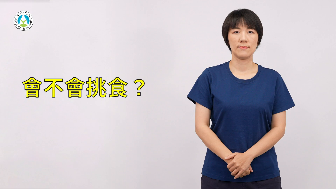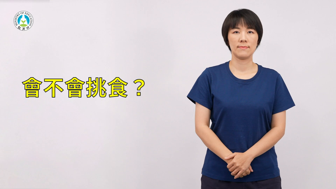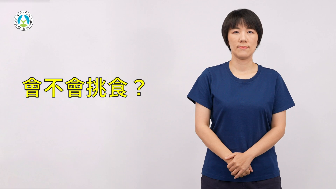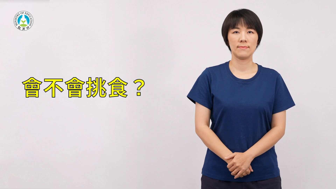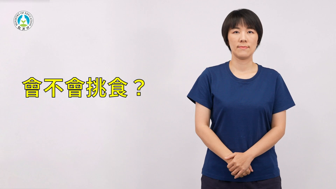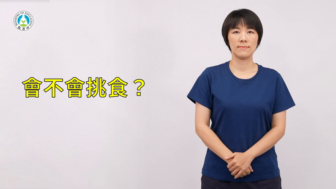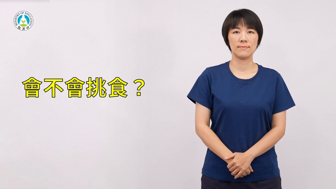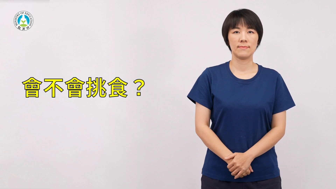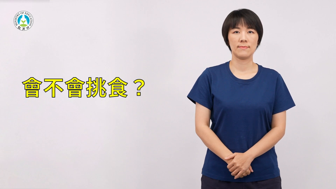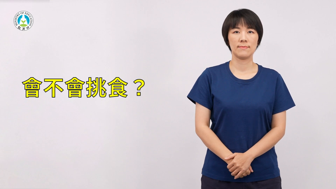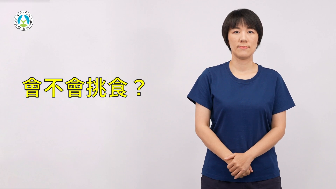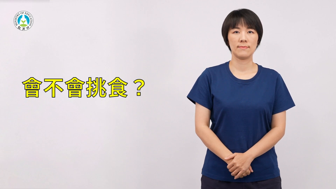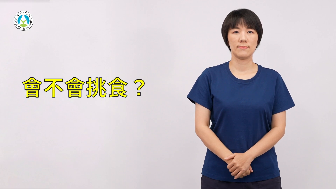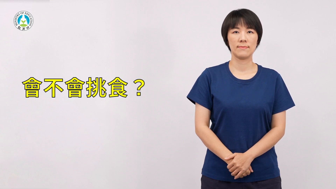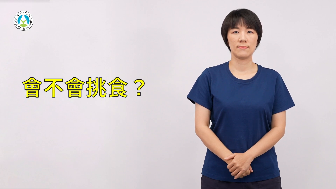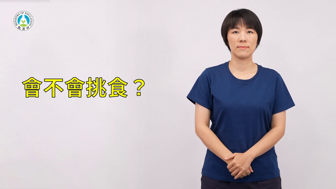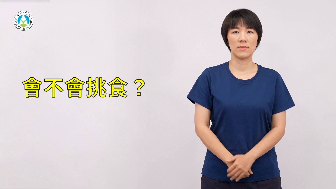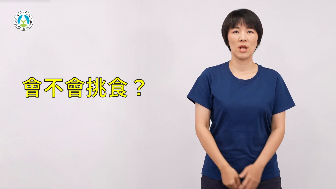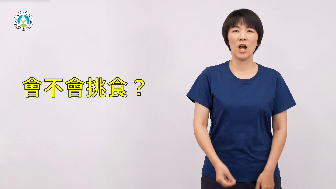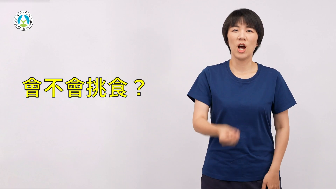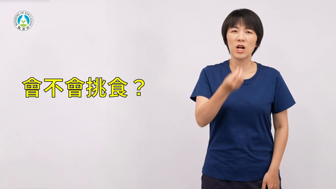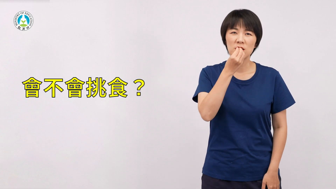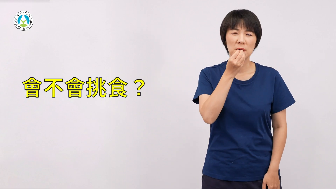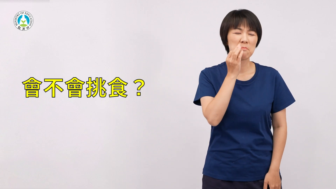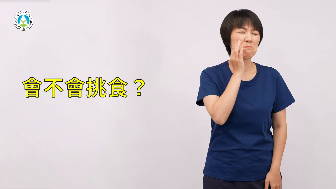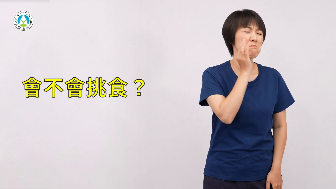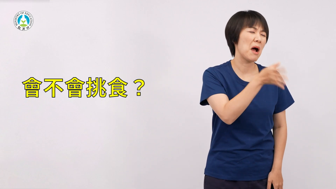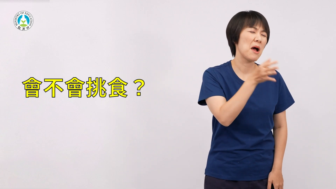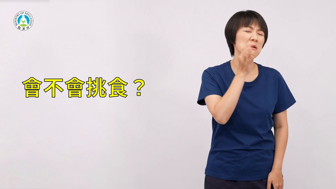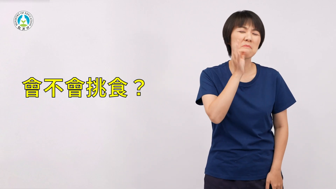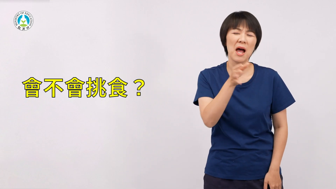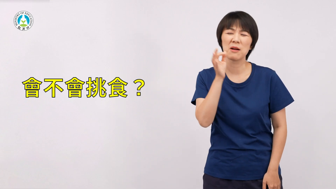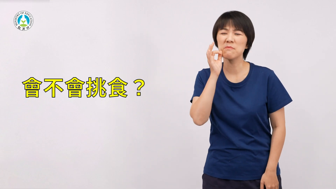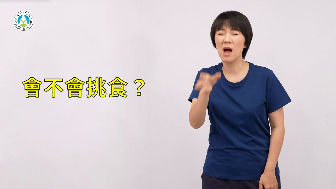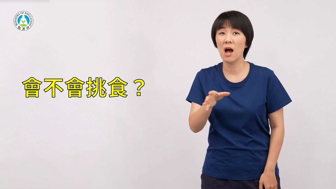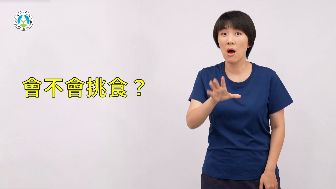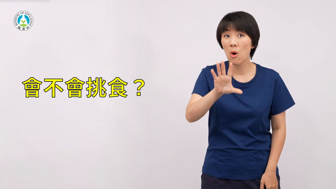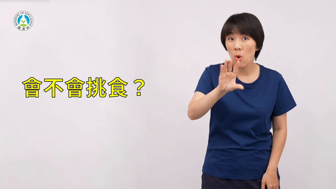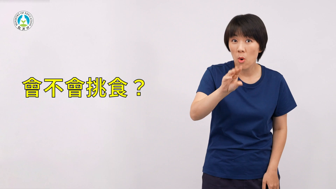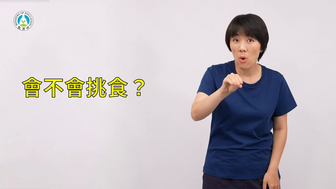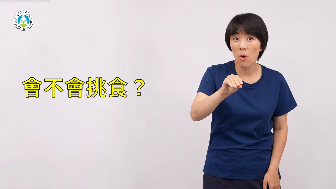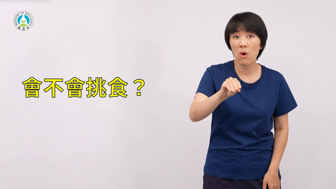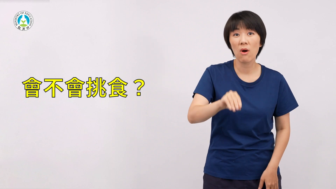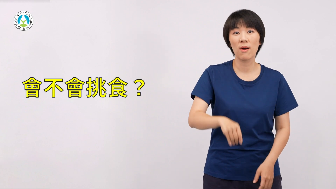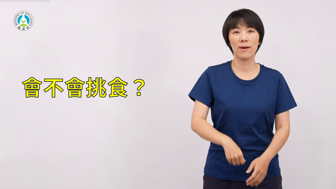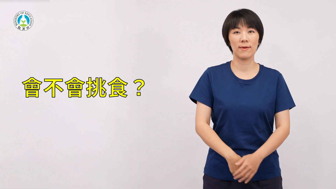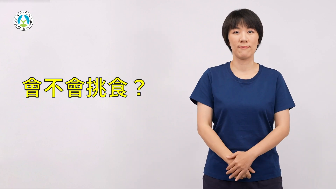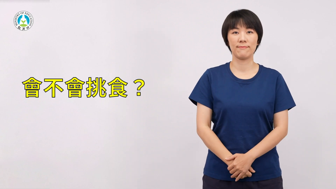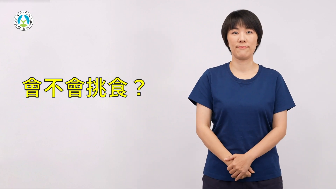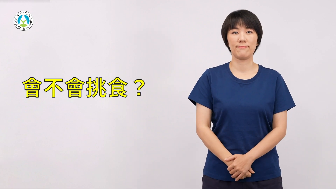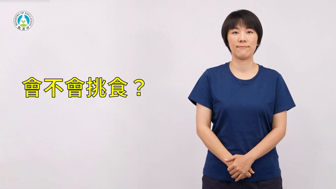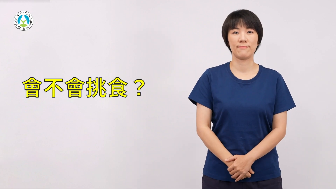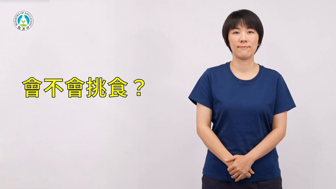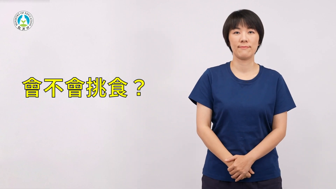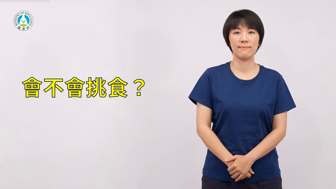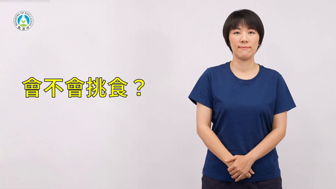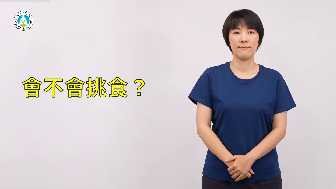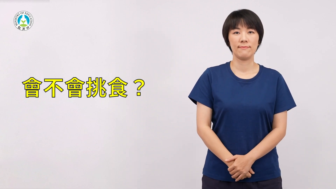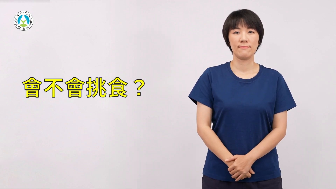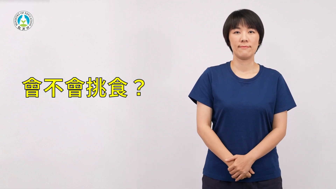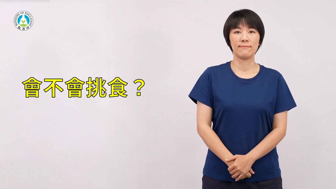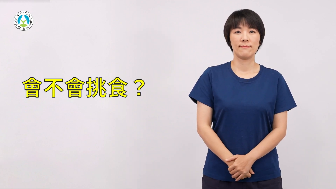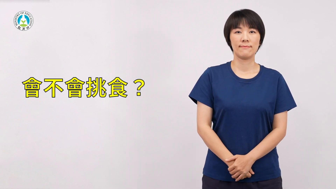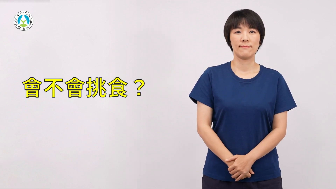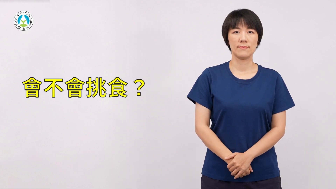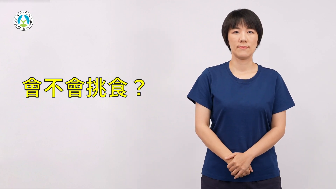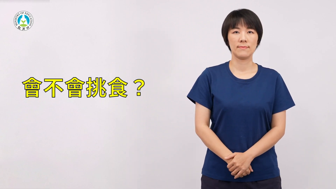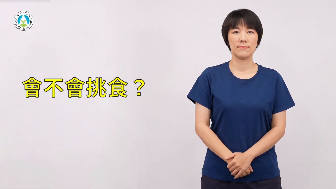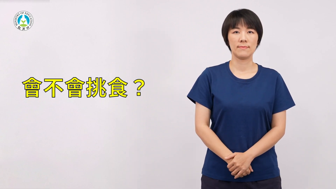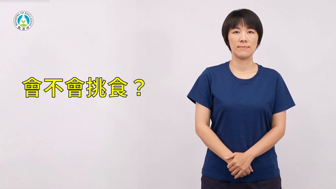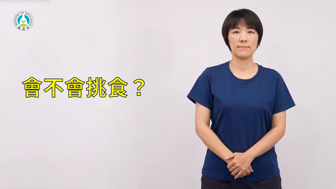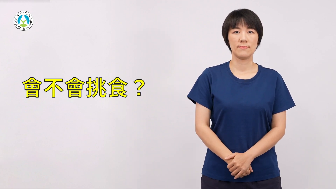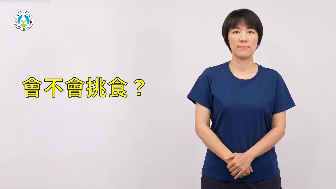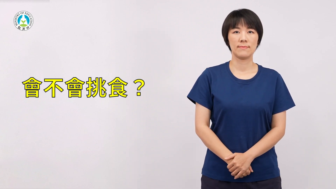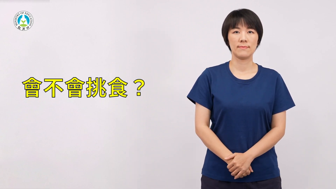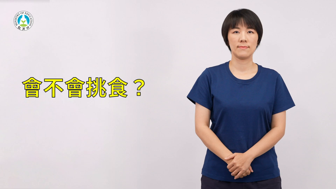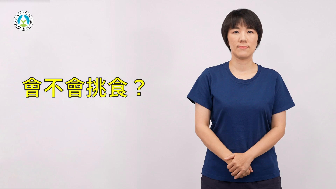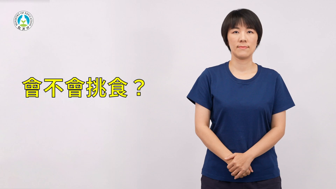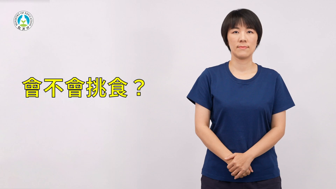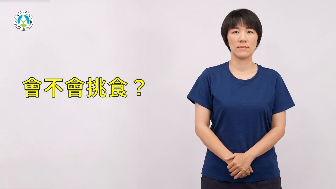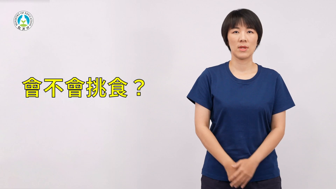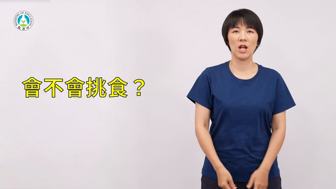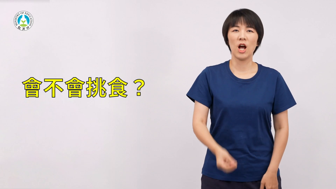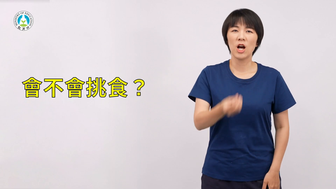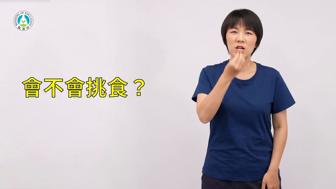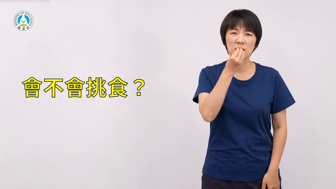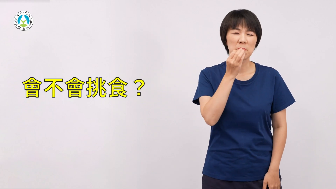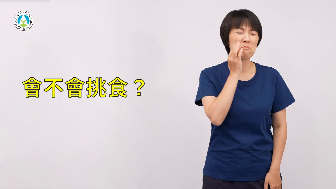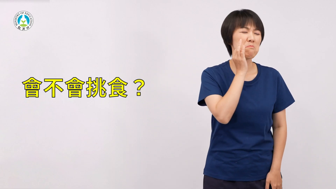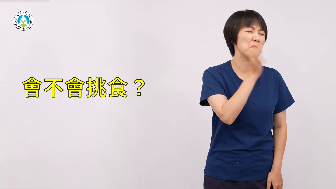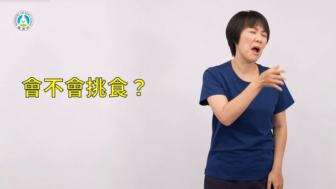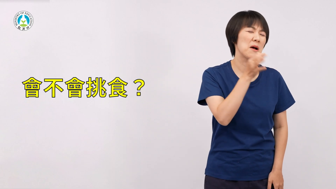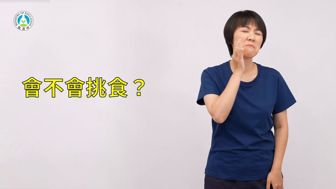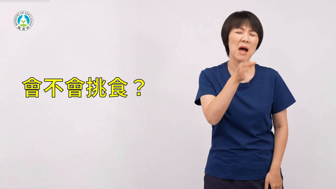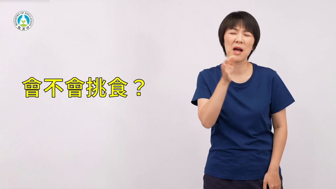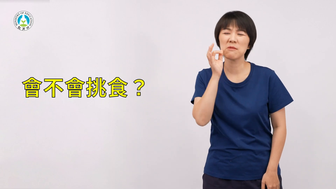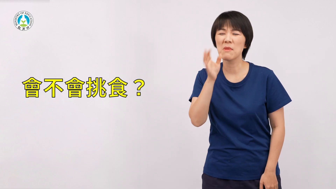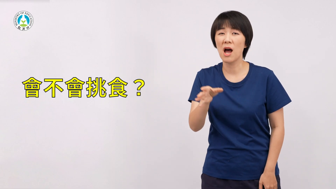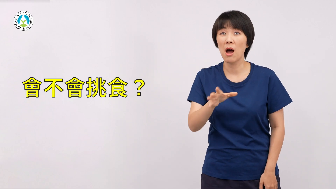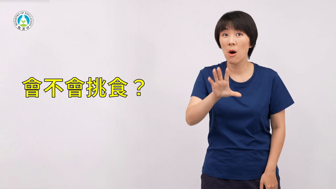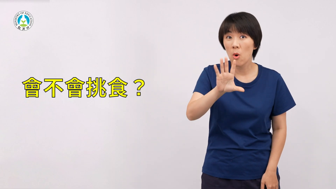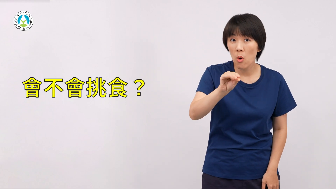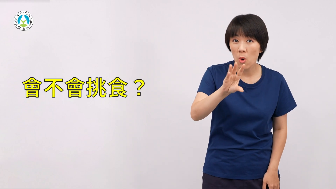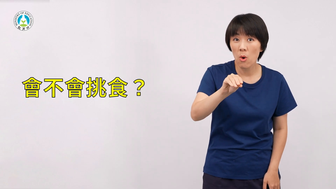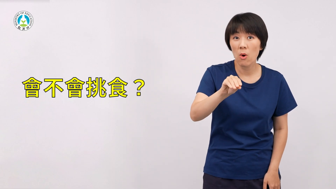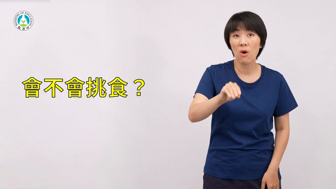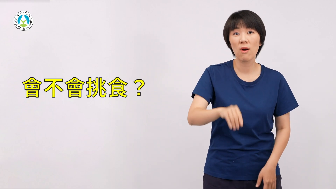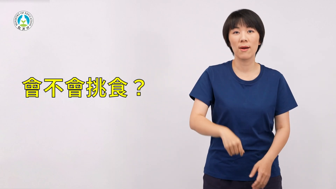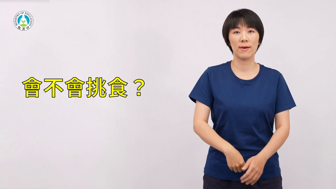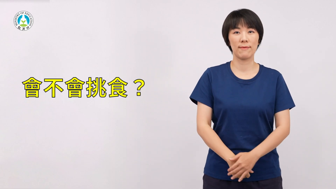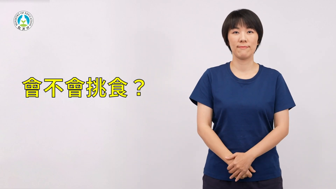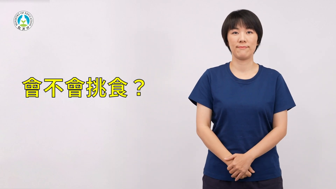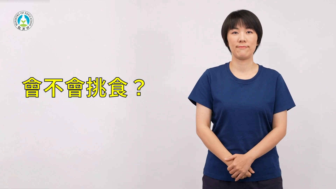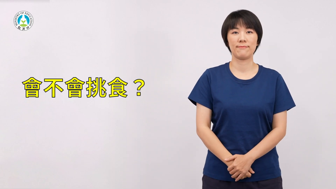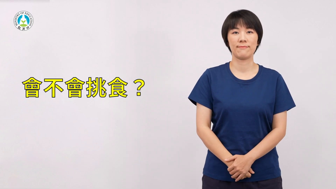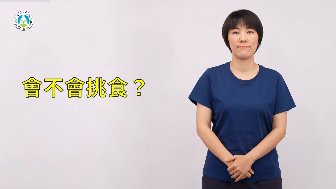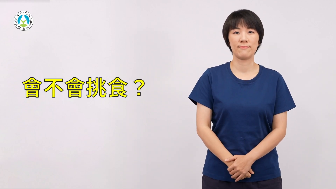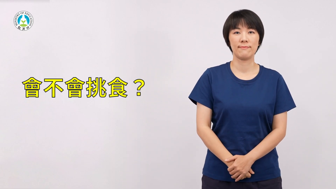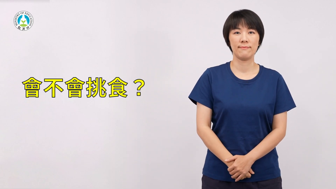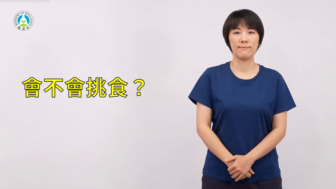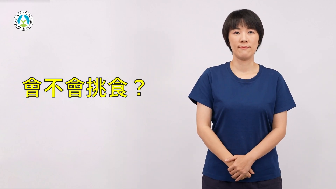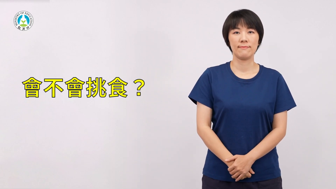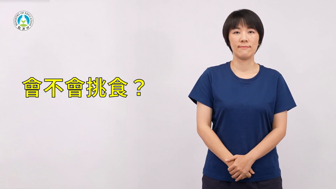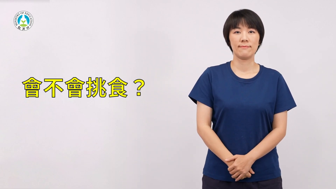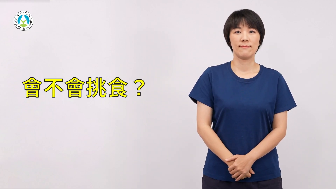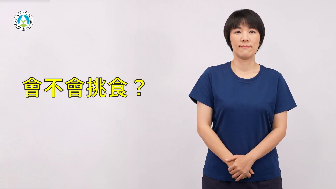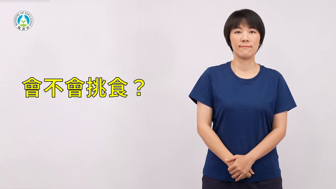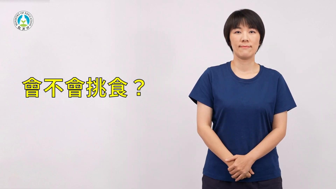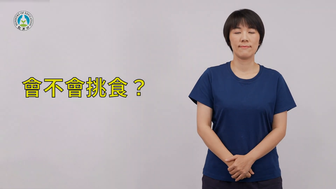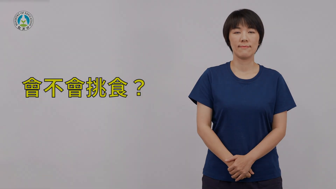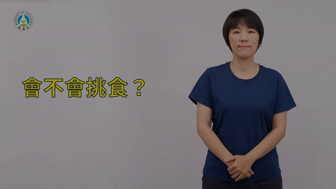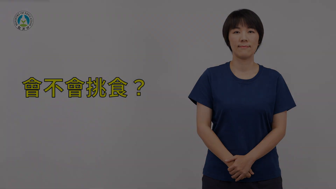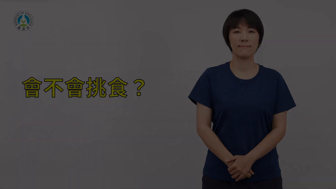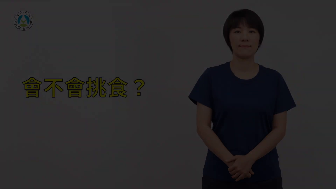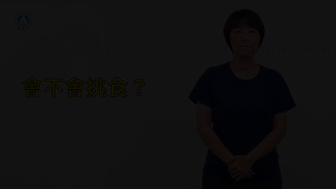會不會挑食？